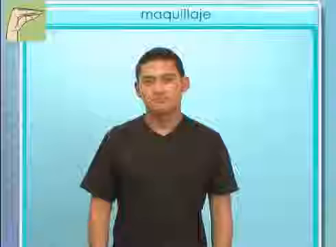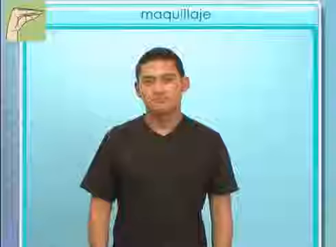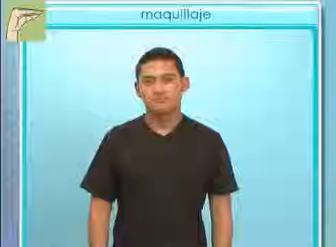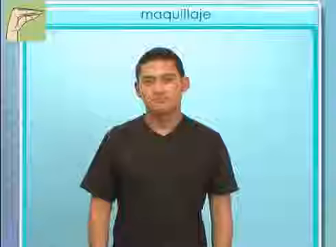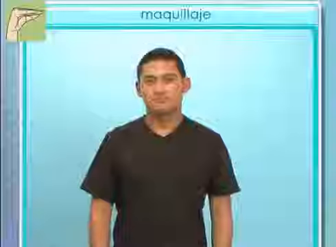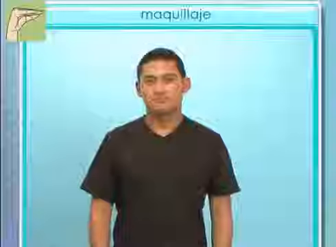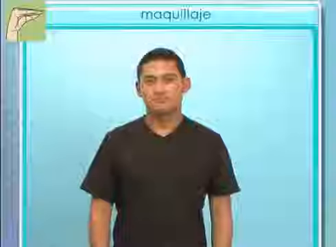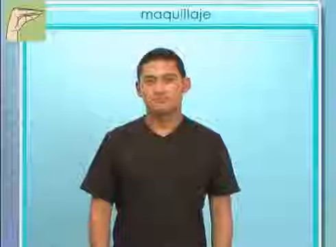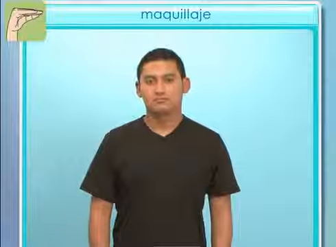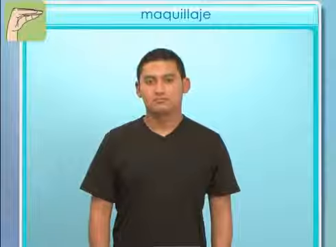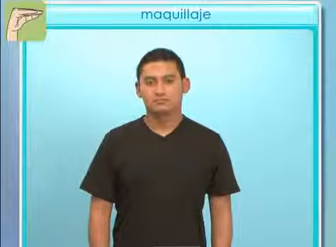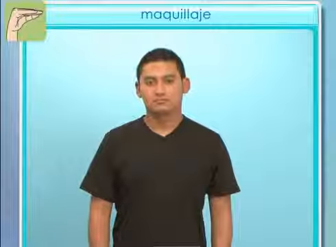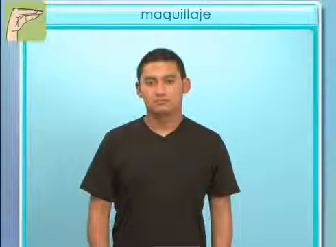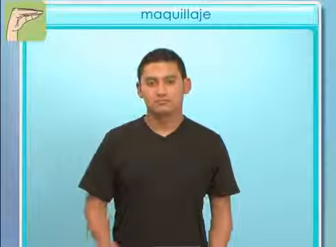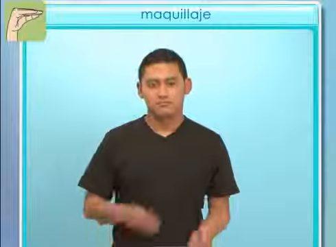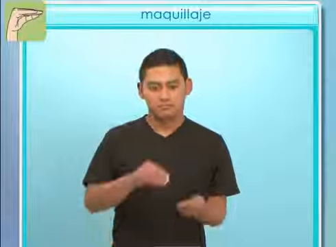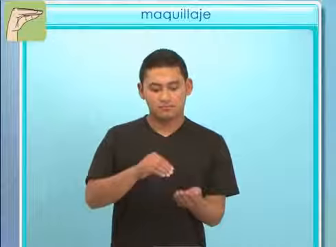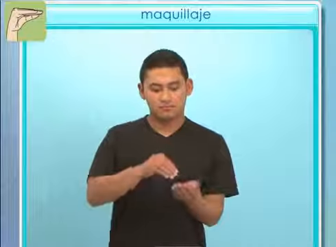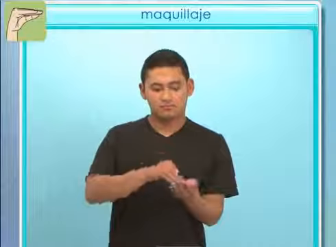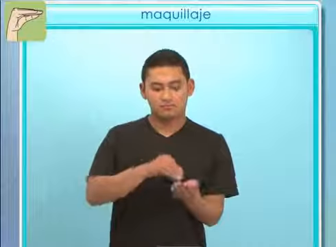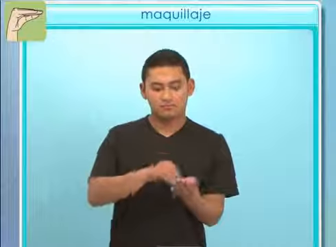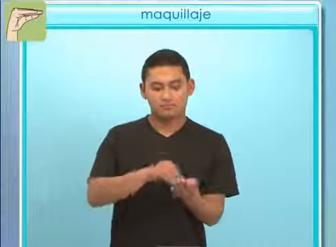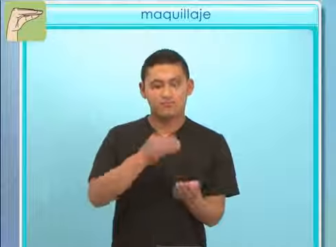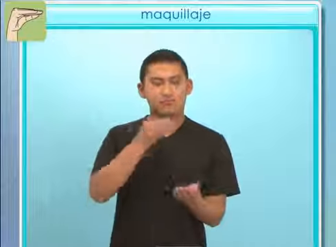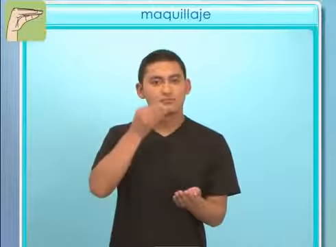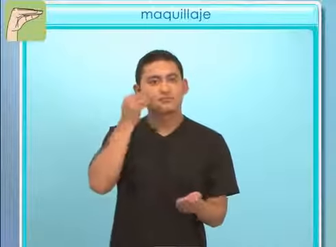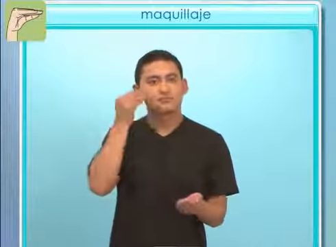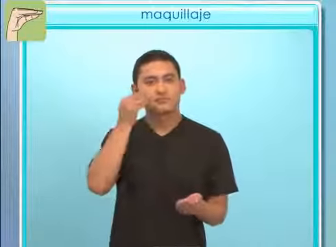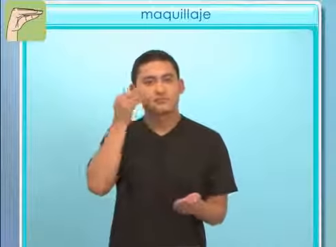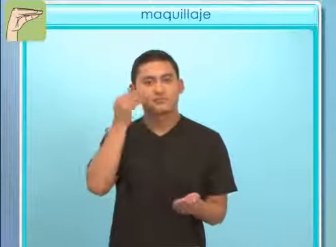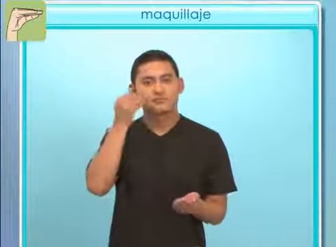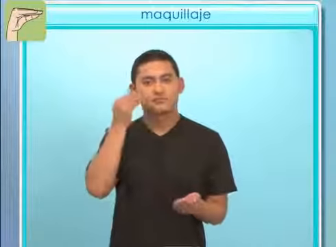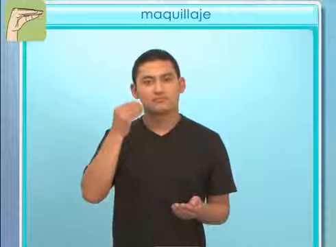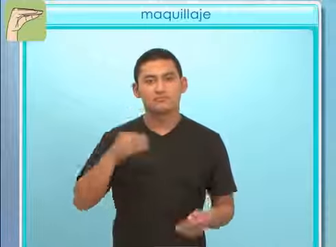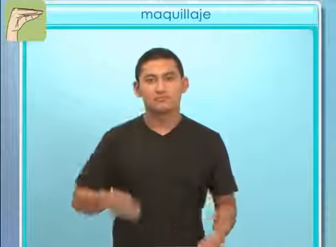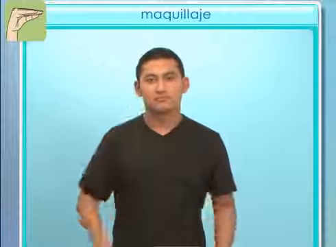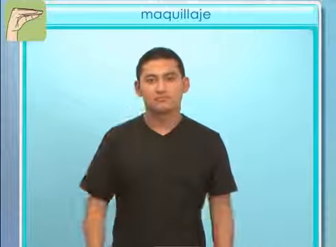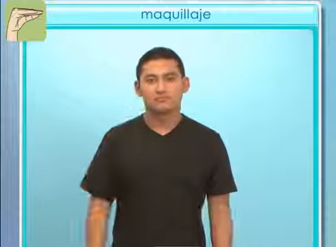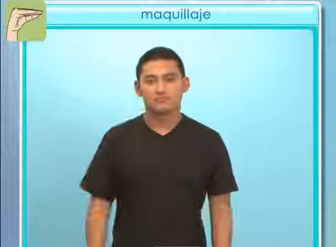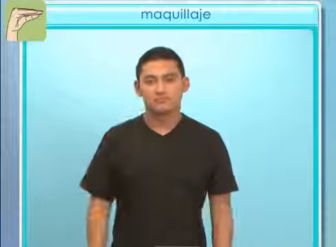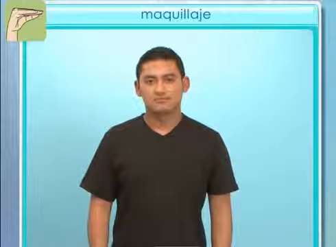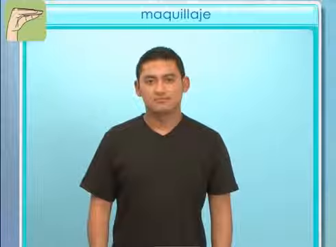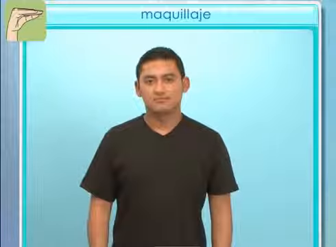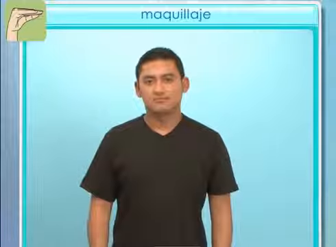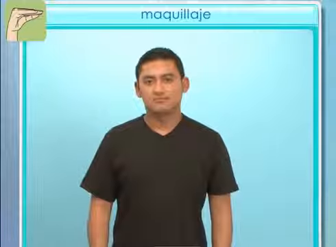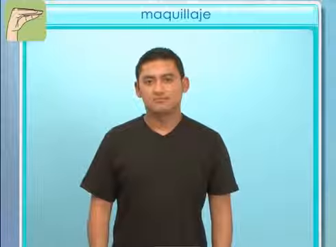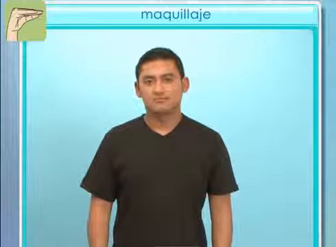MAQUILLAJE